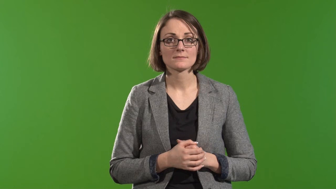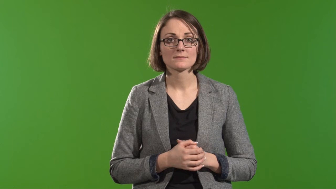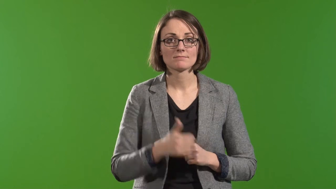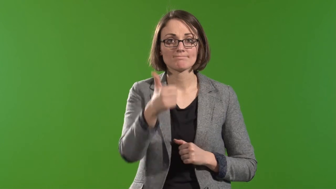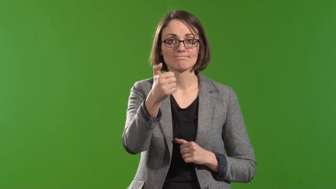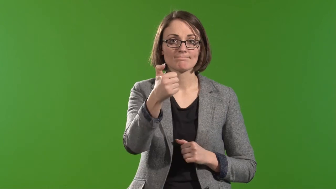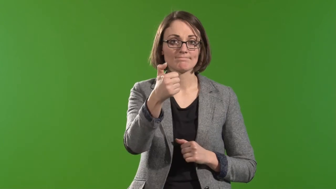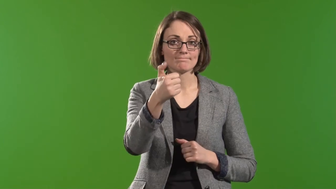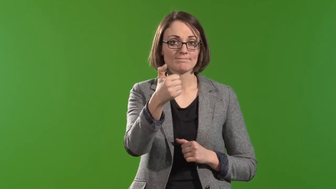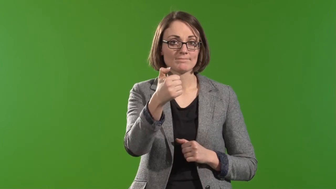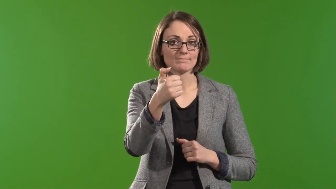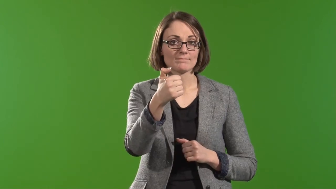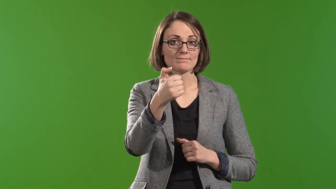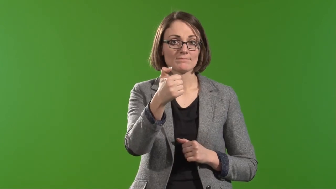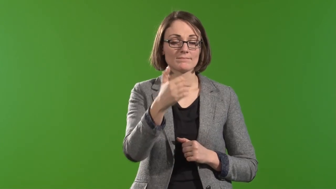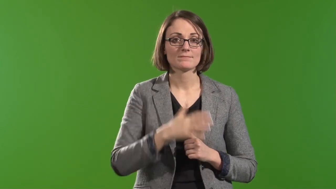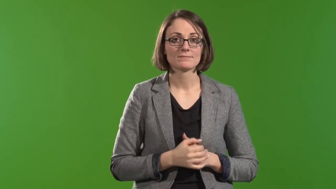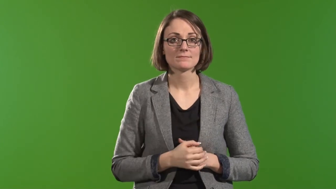Kveikjari